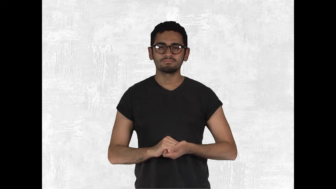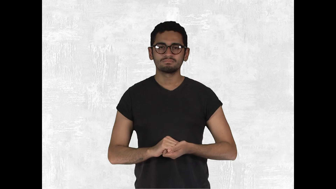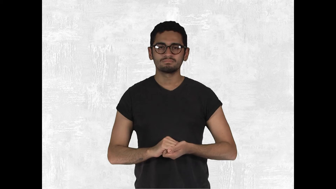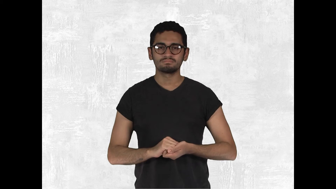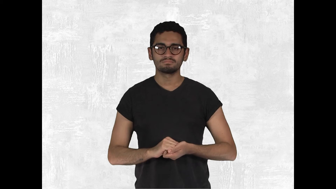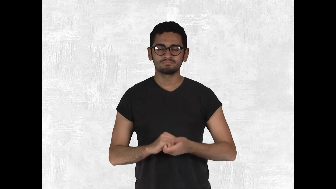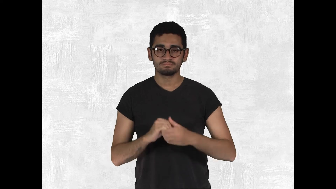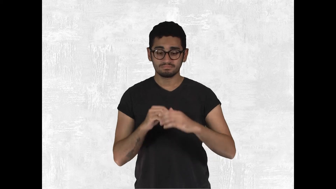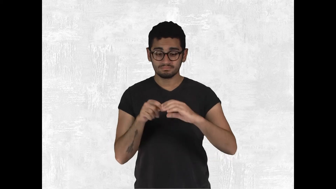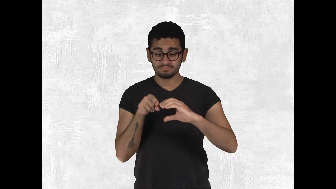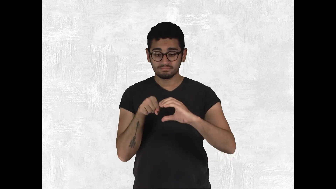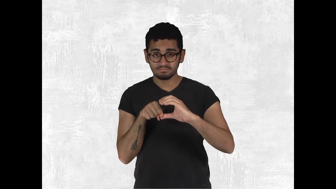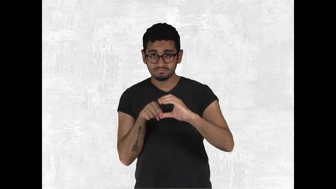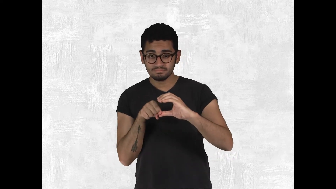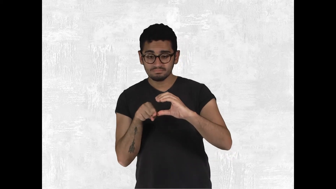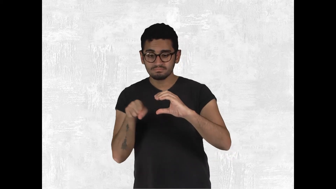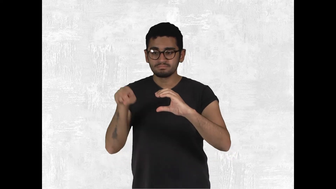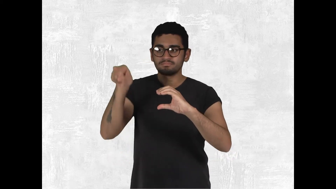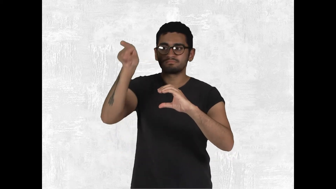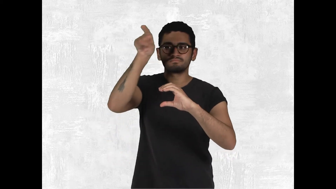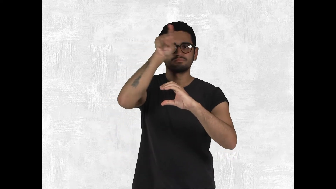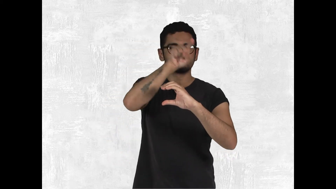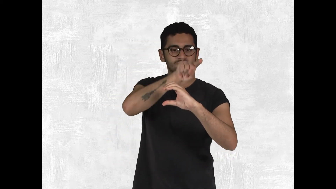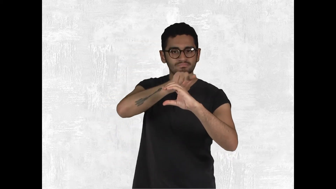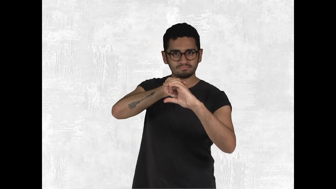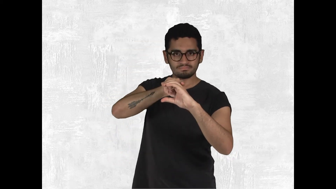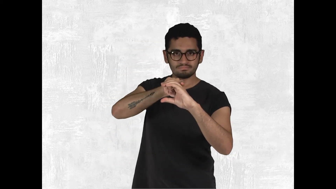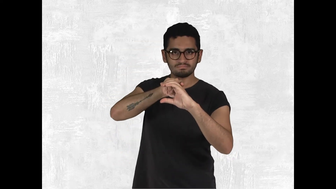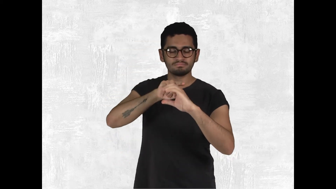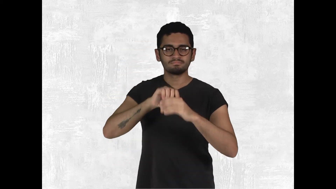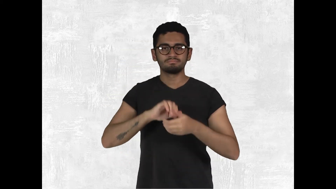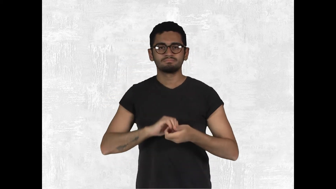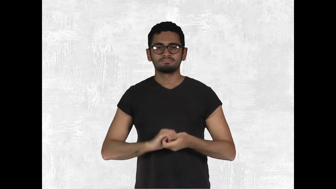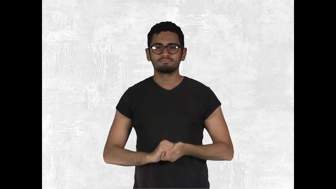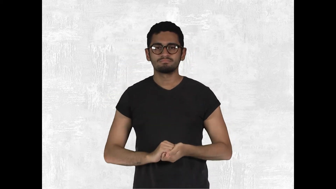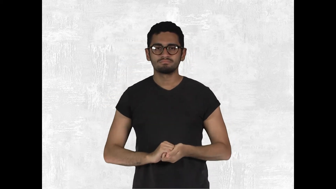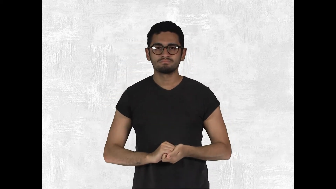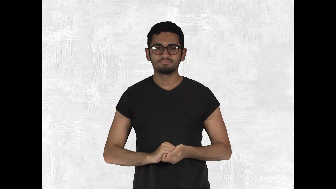Amonóides